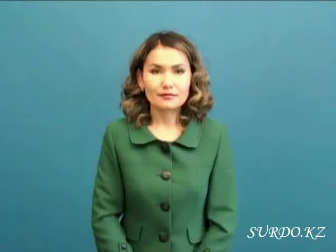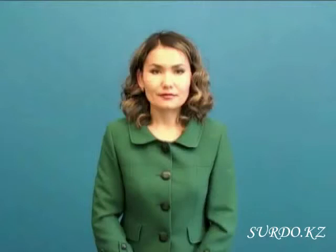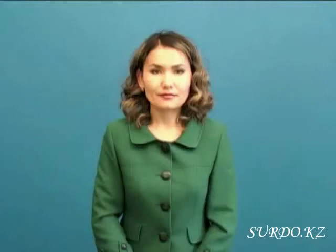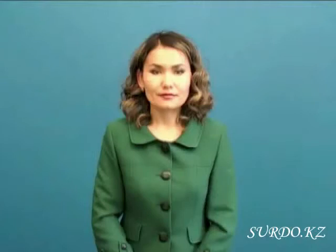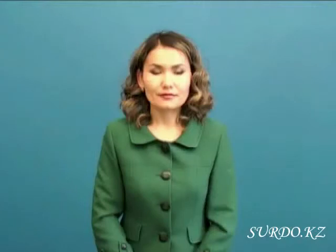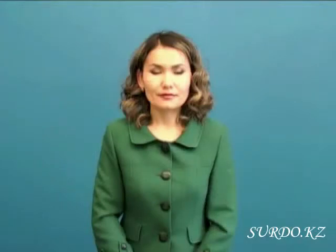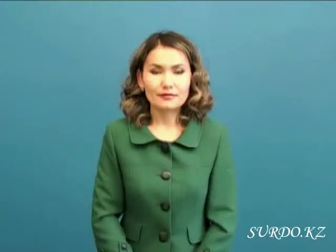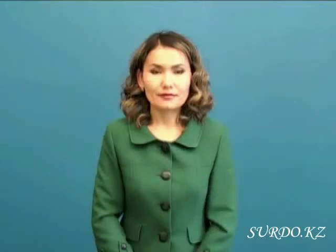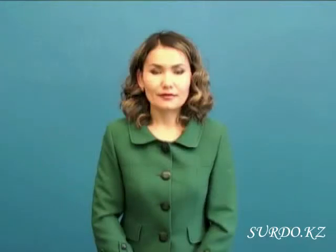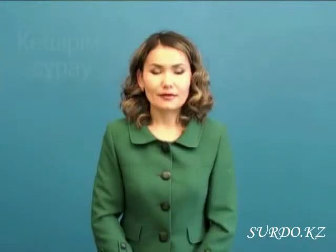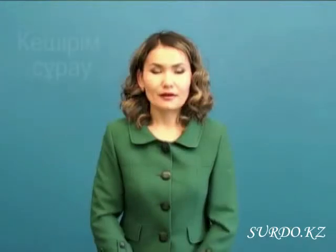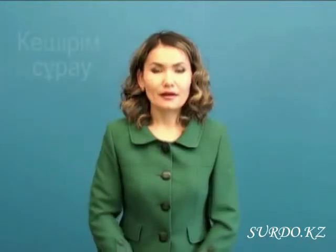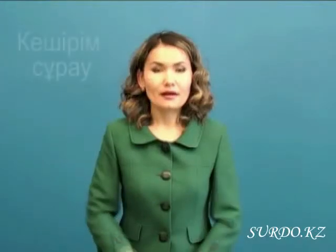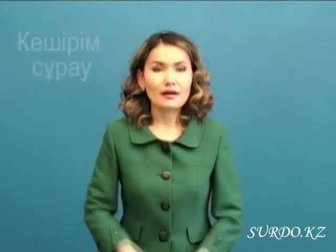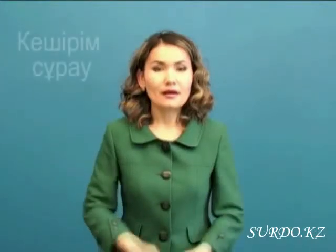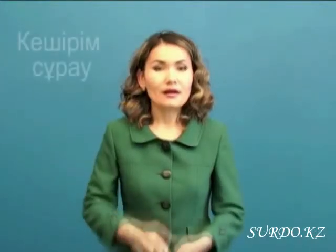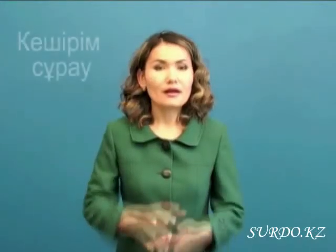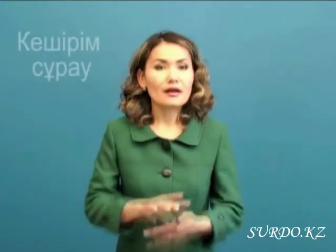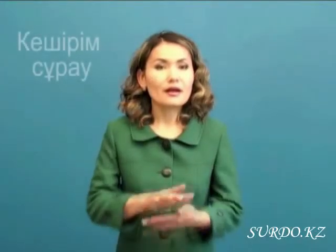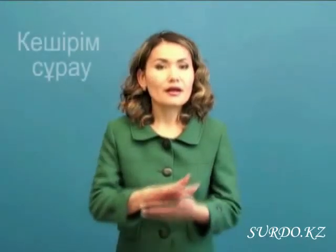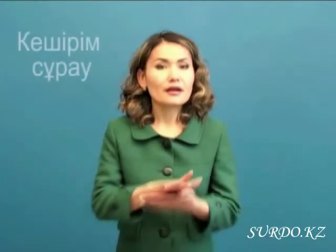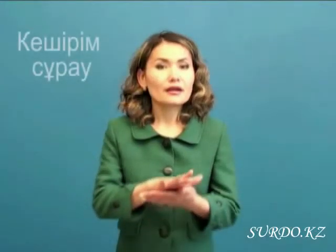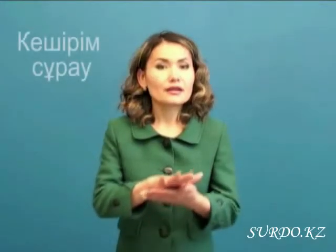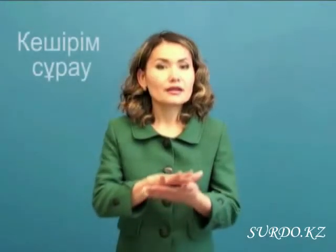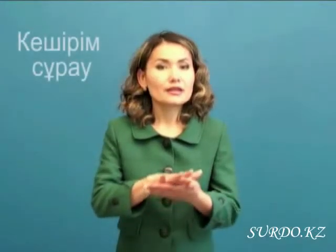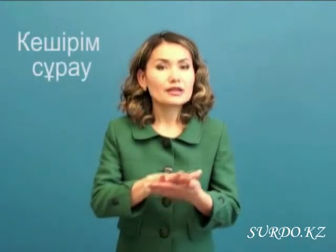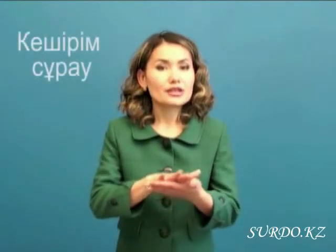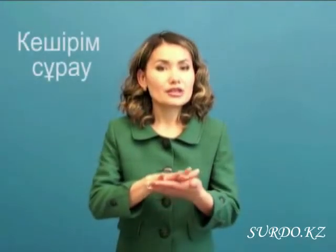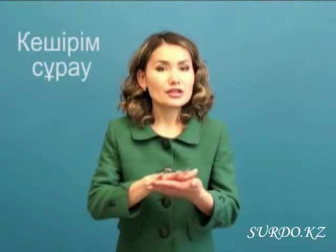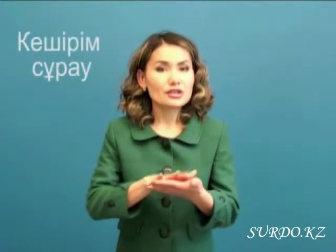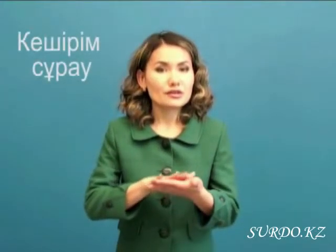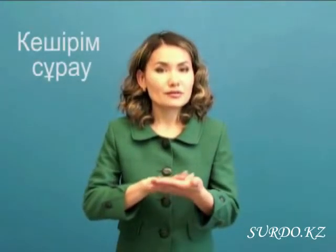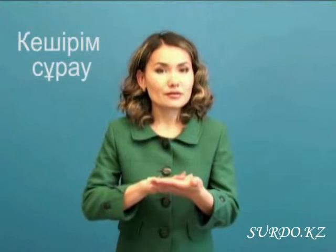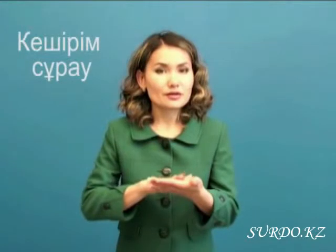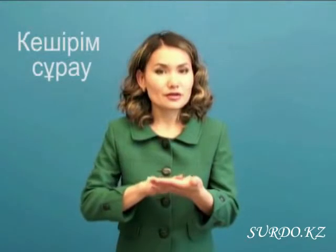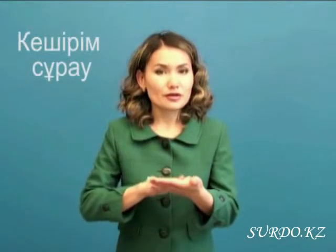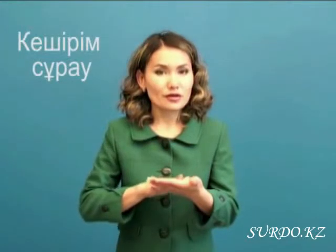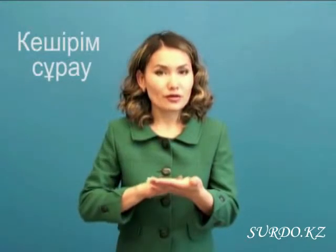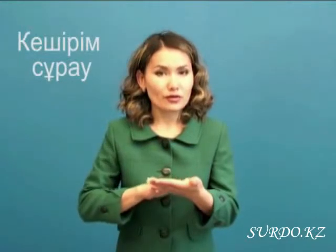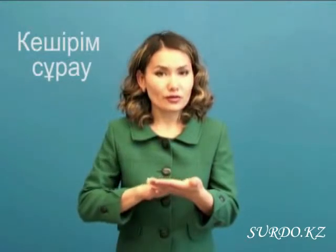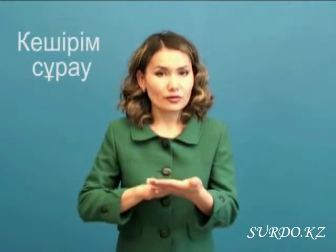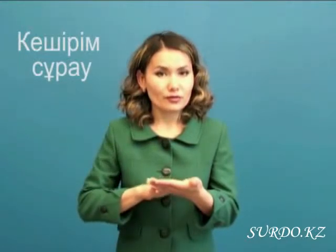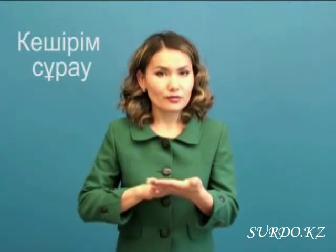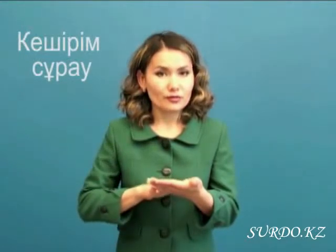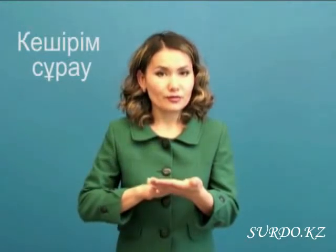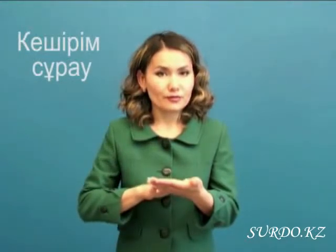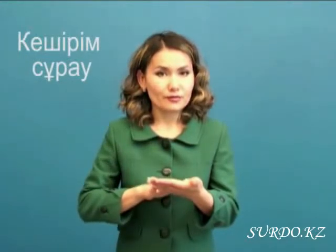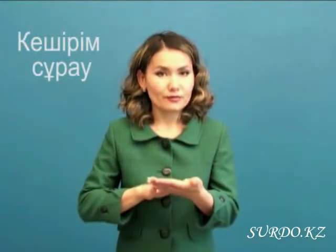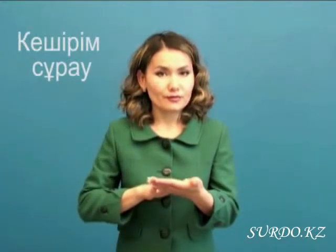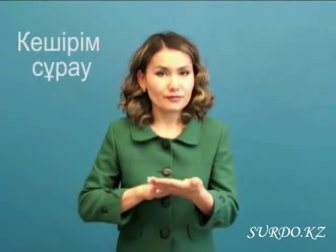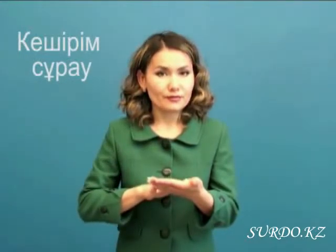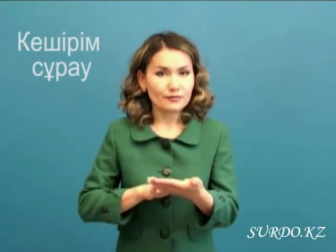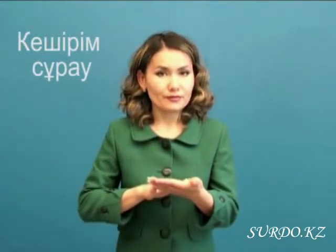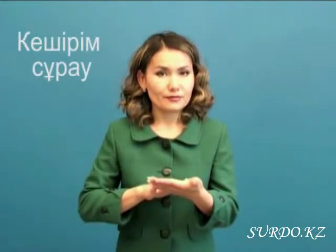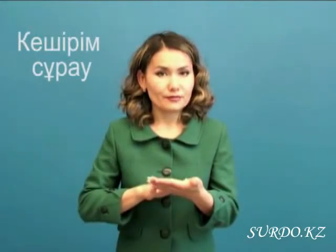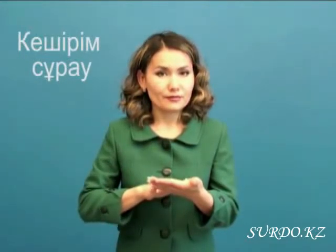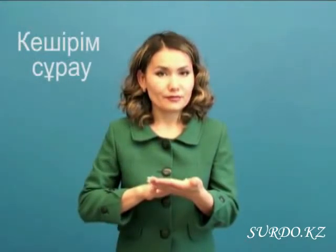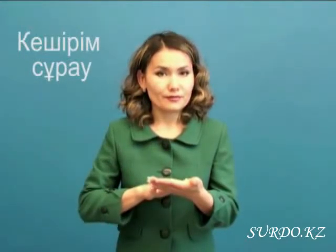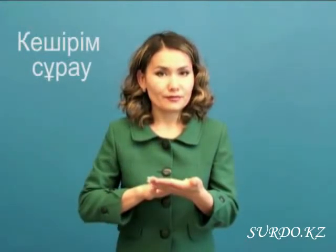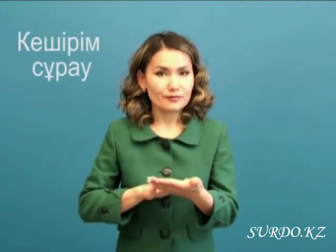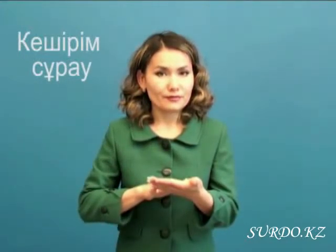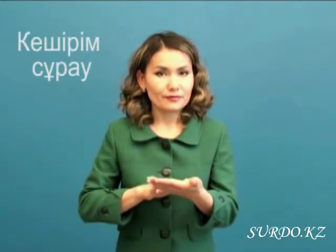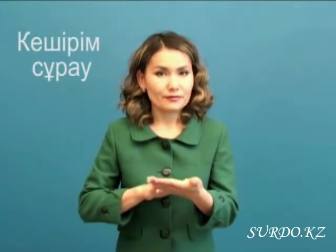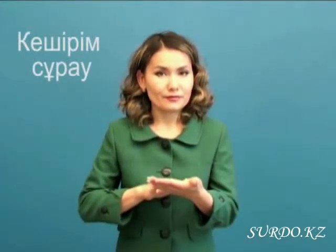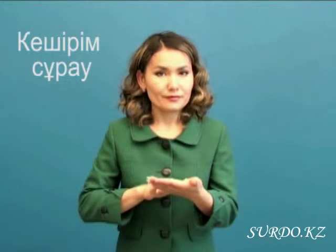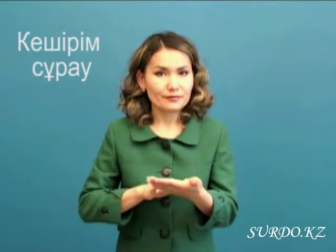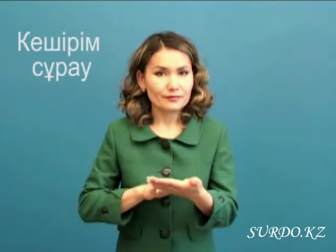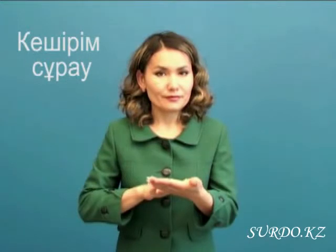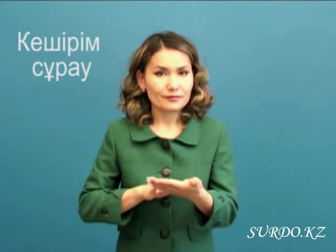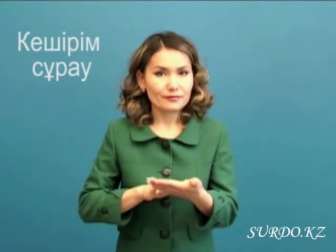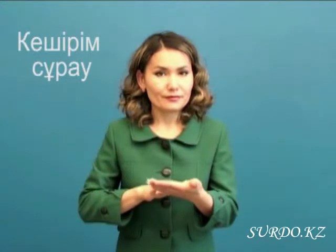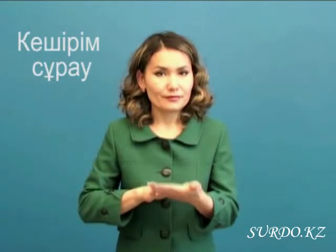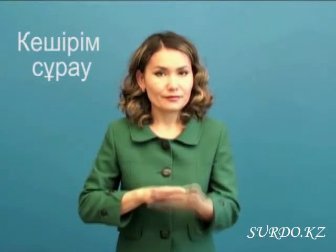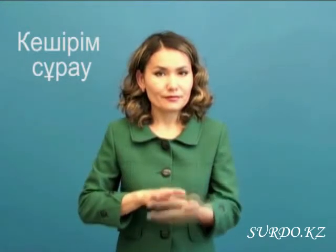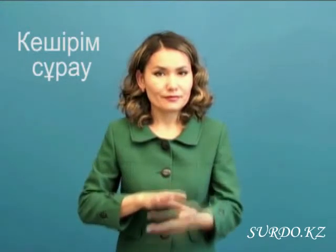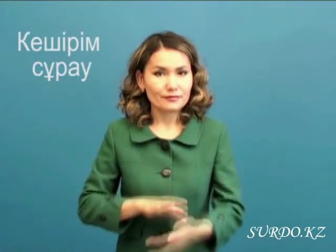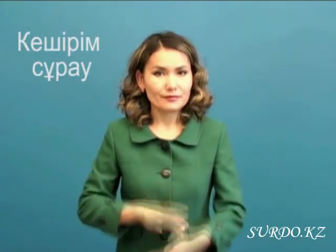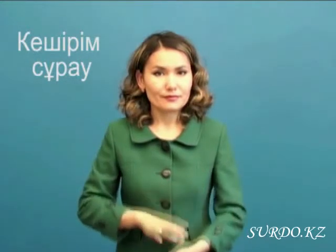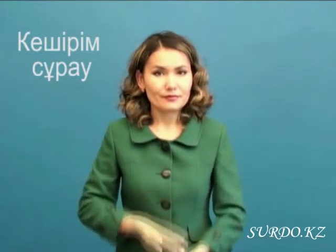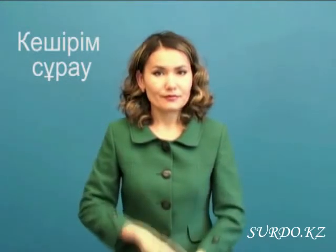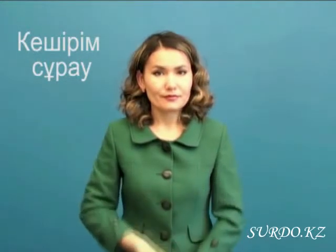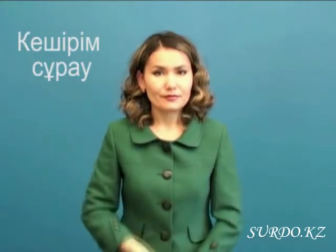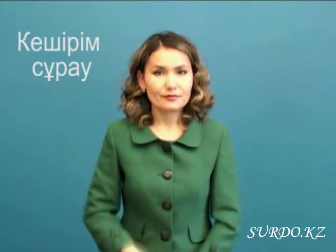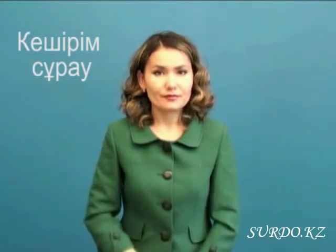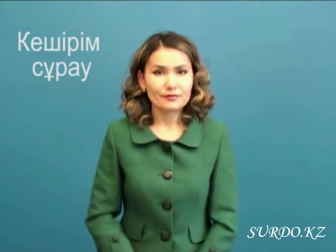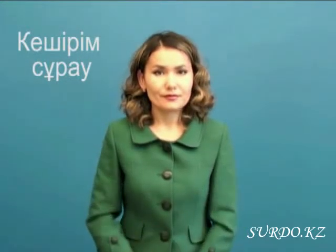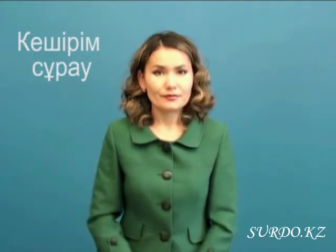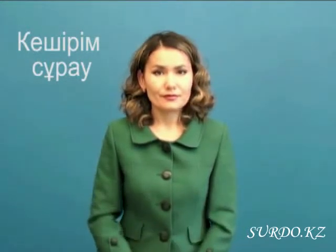Кешірім сұрау